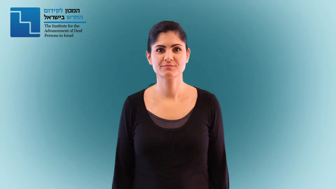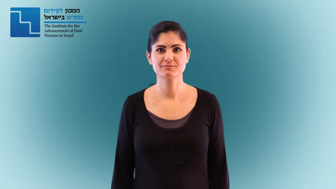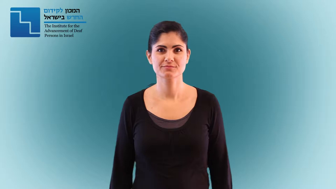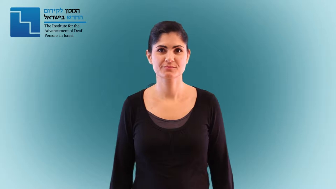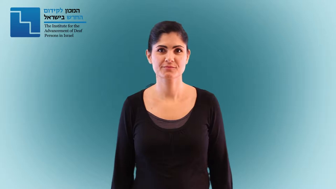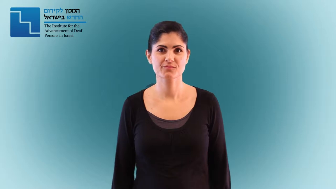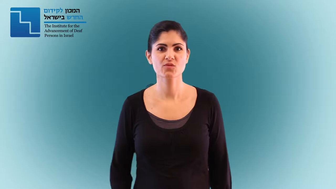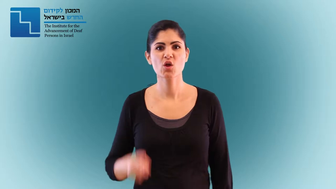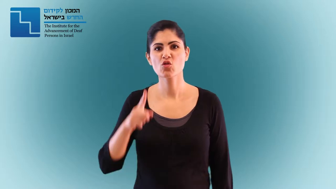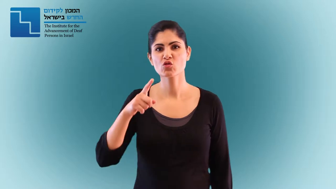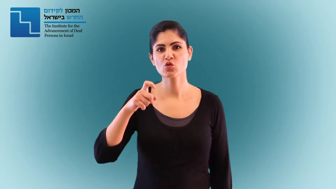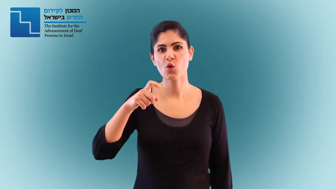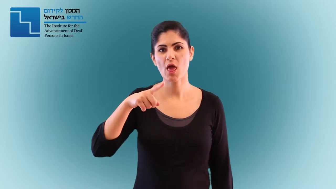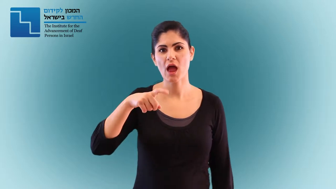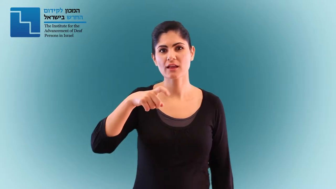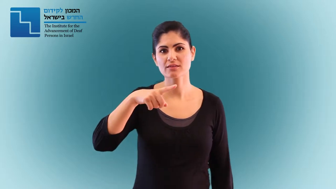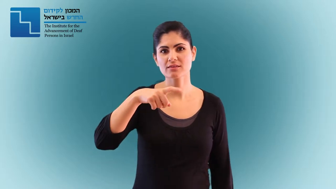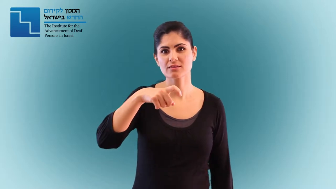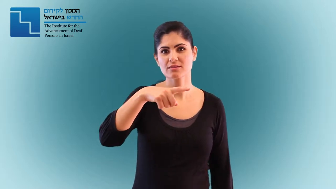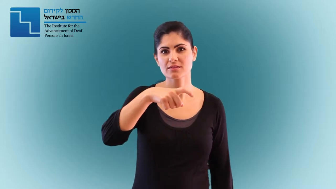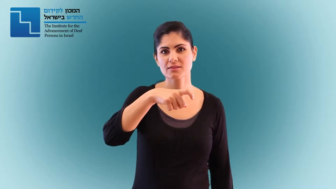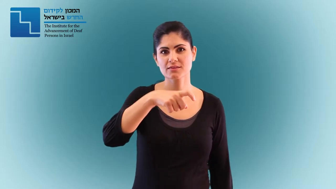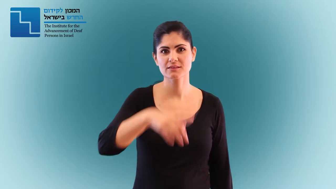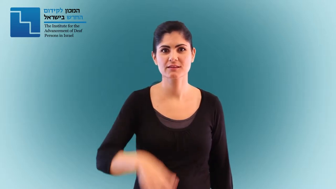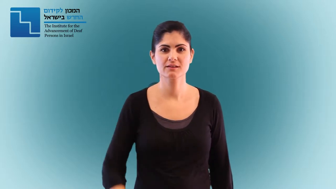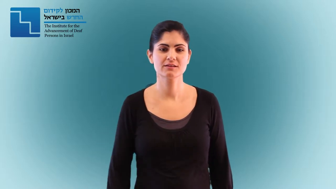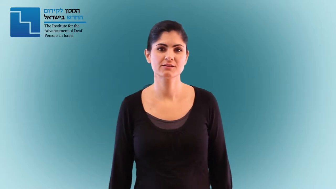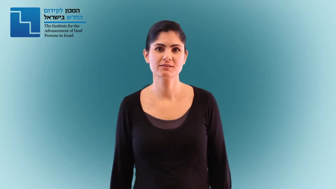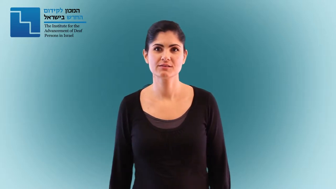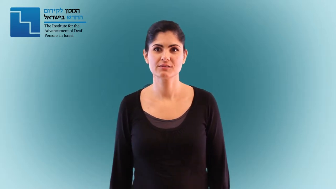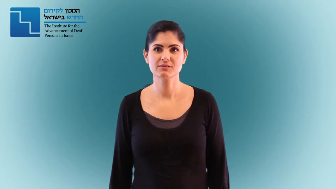תולעת